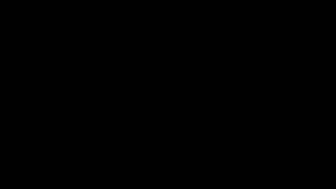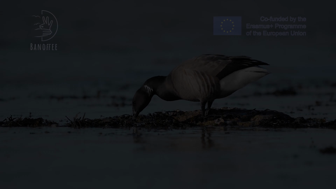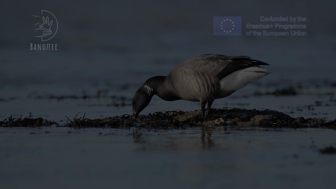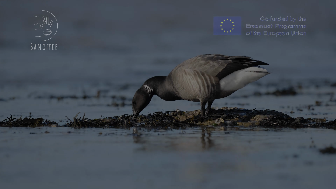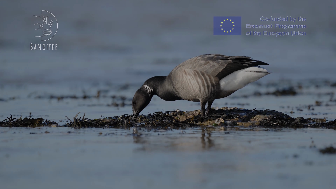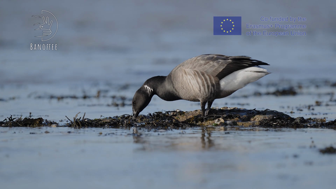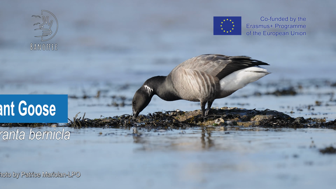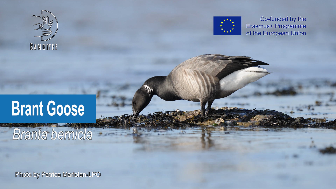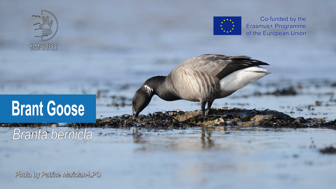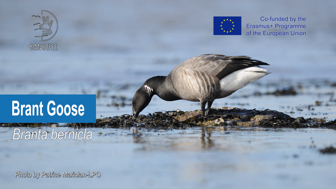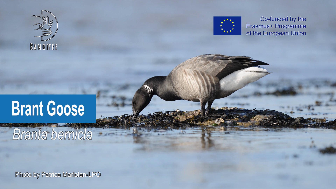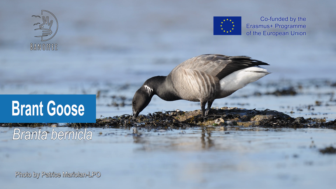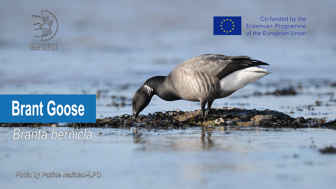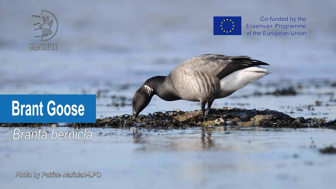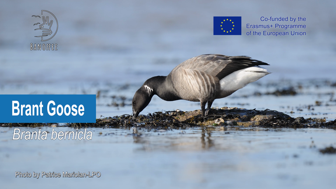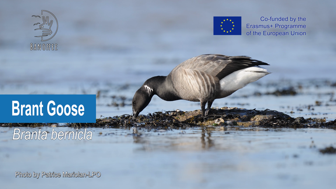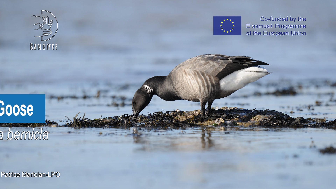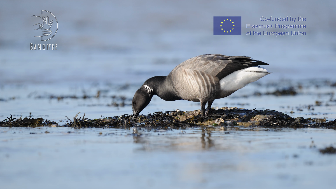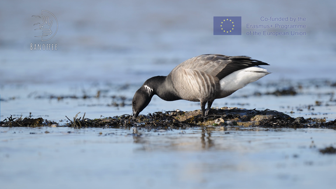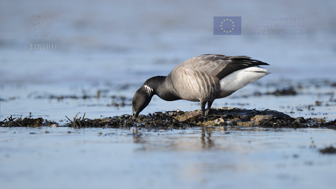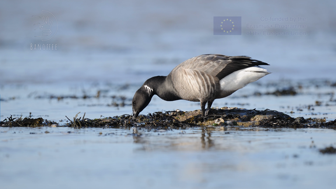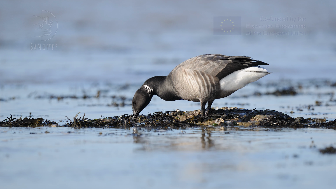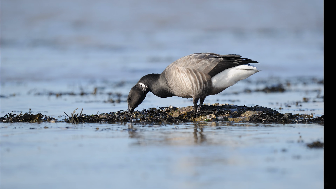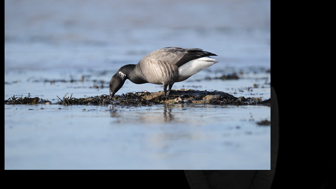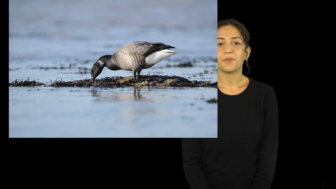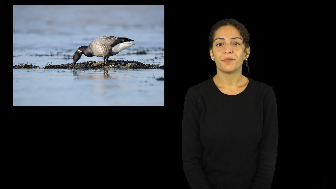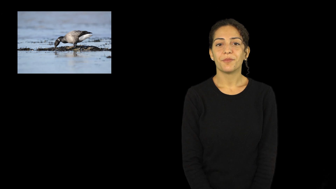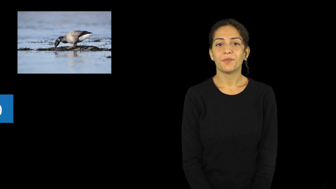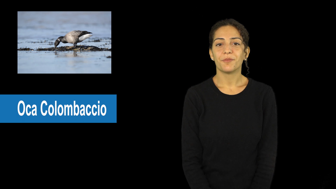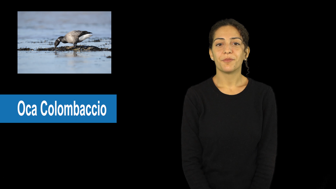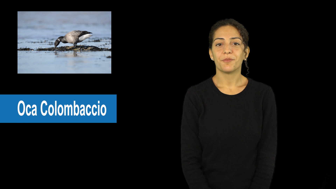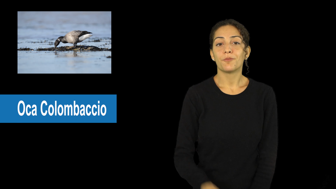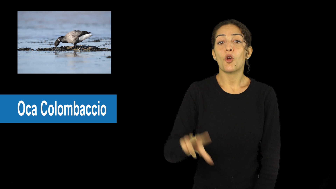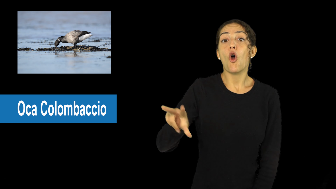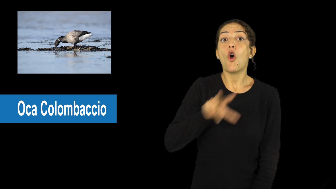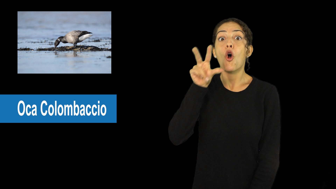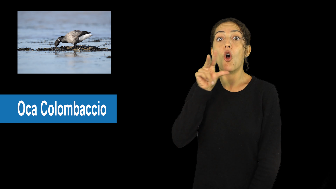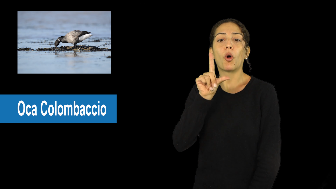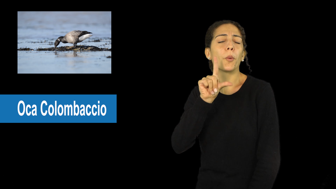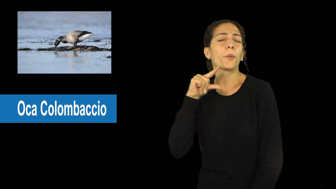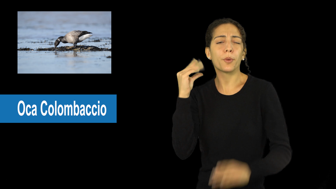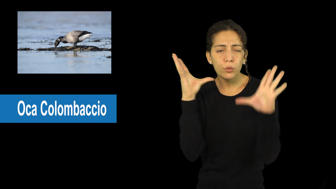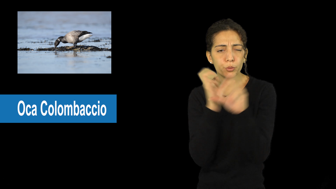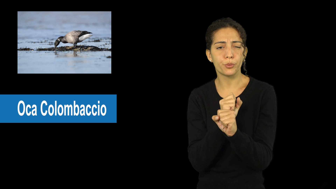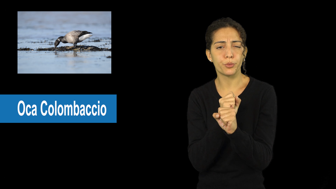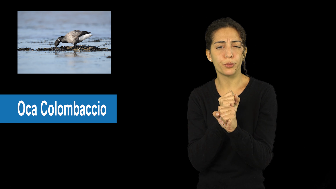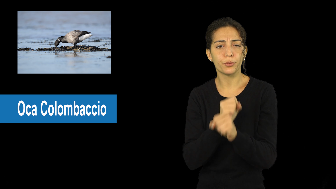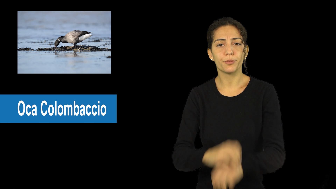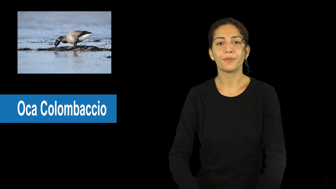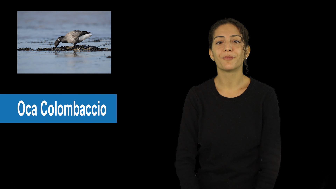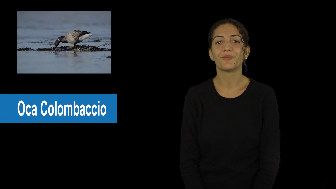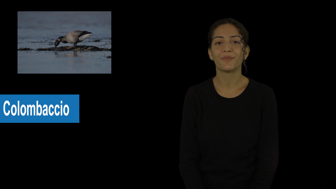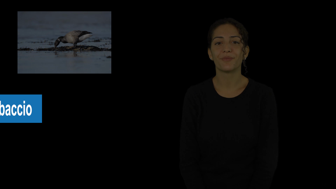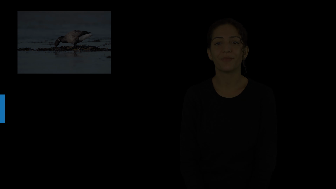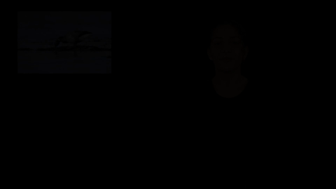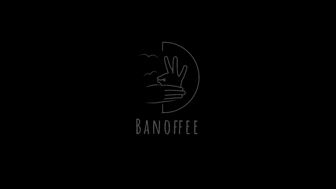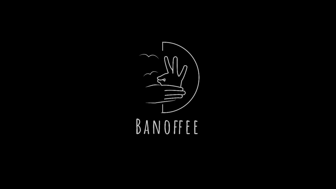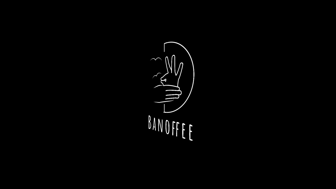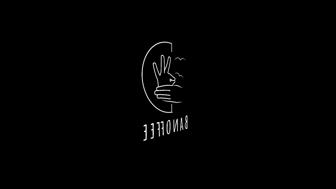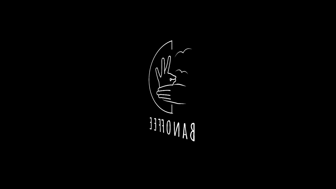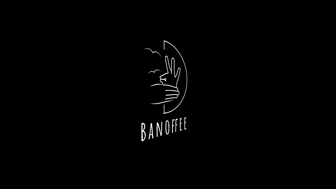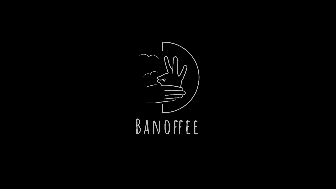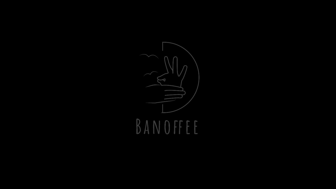Oca colombaccio